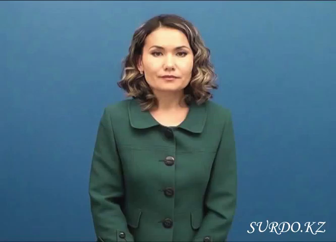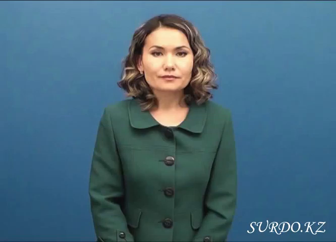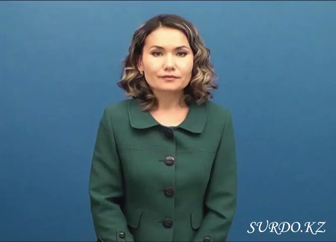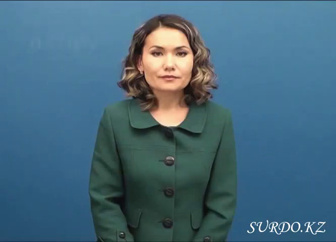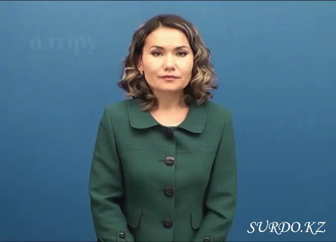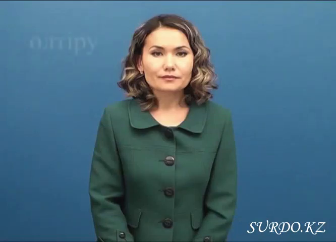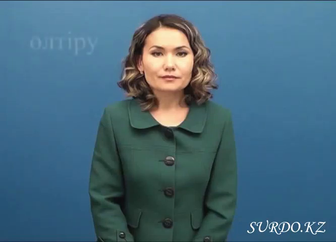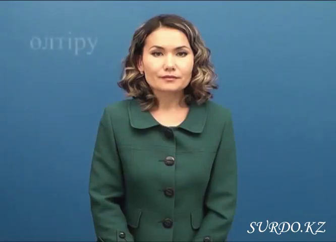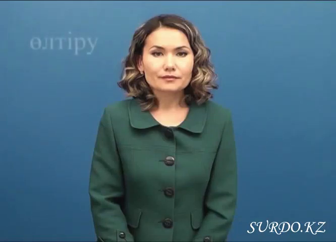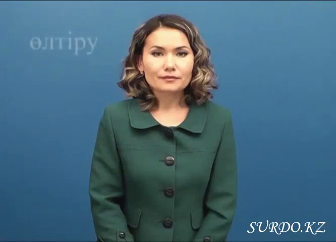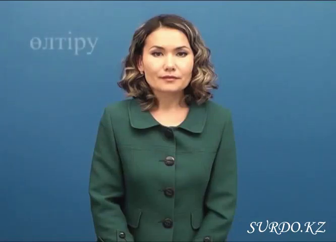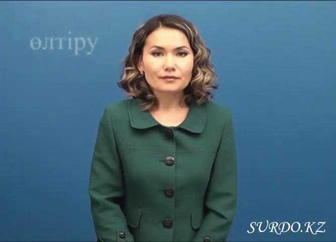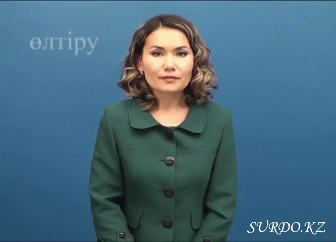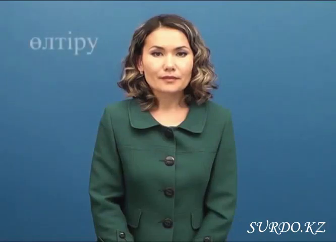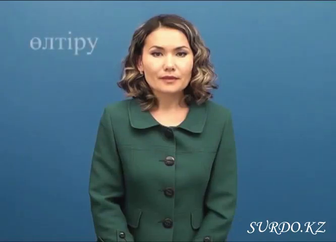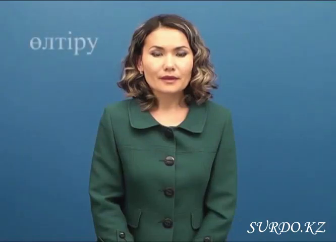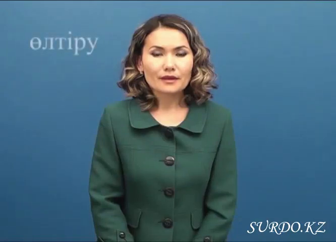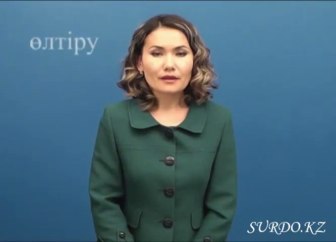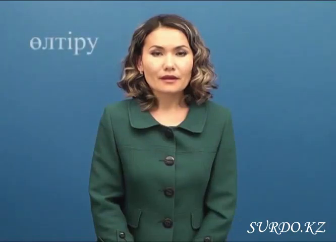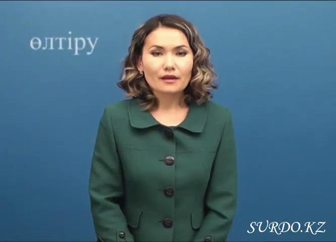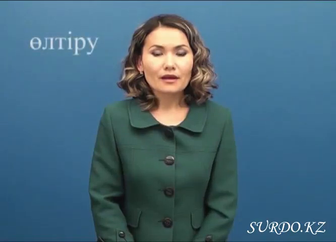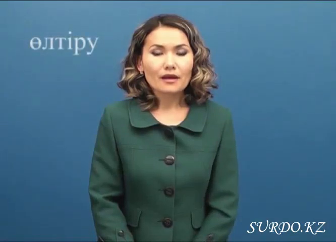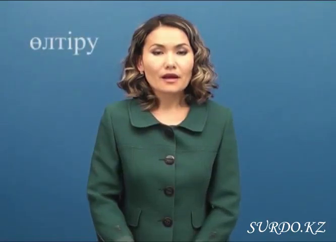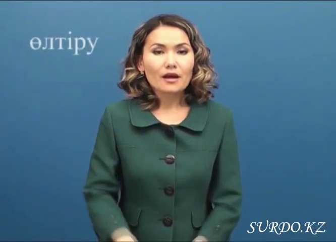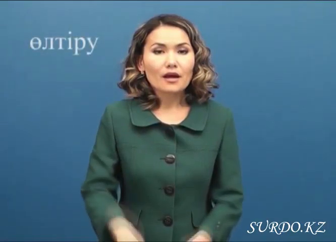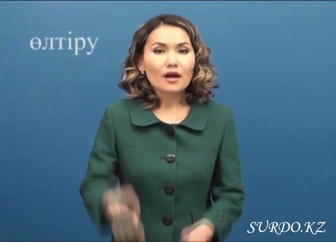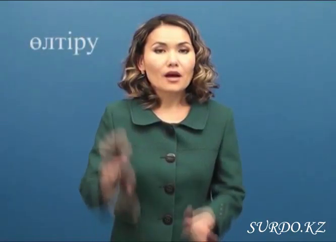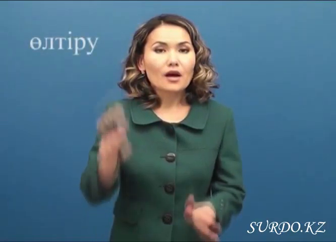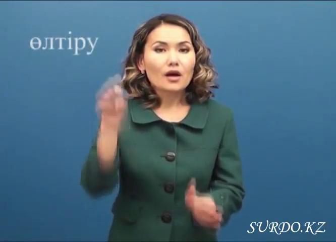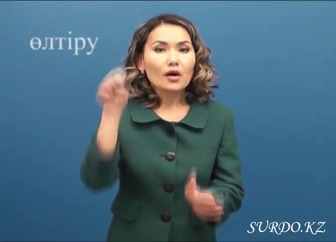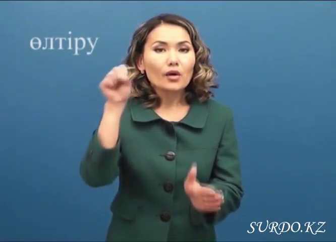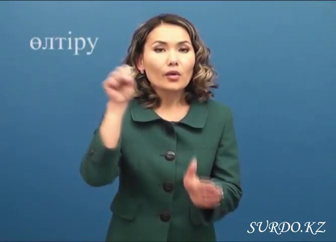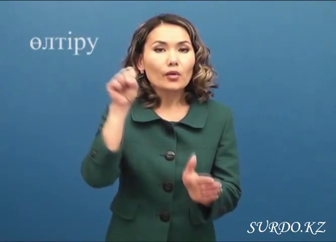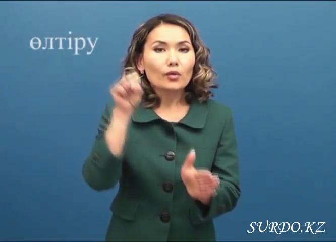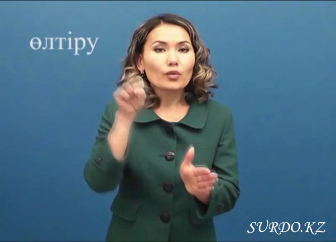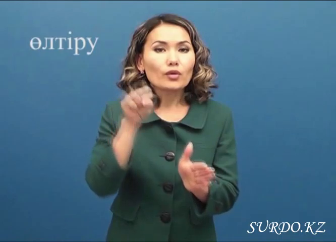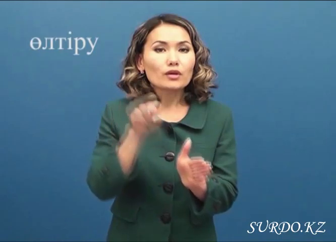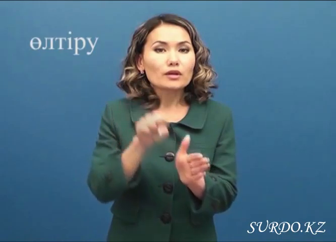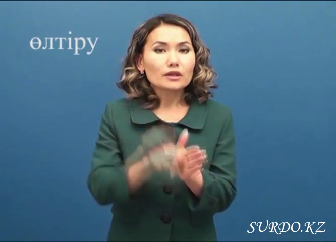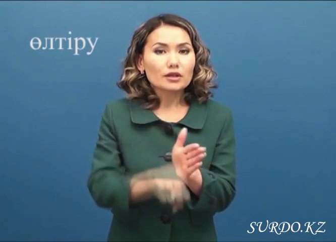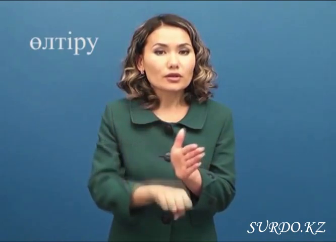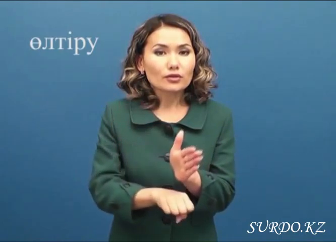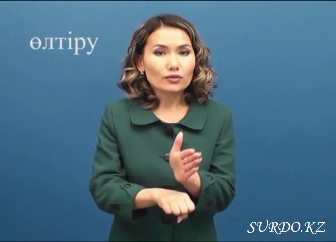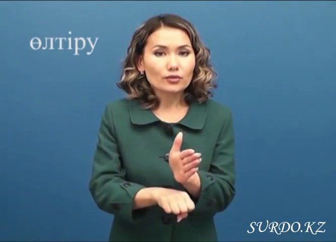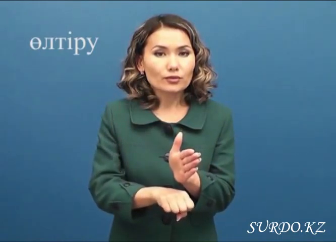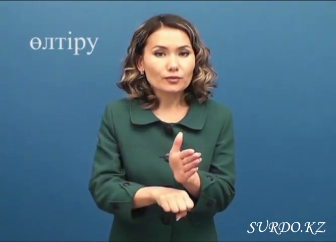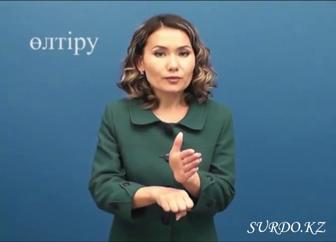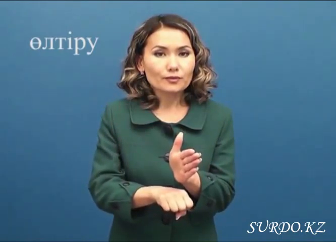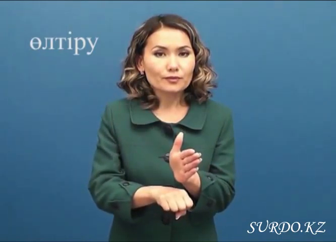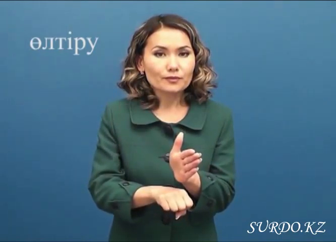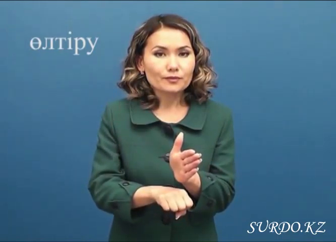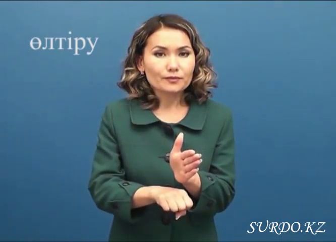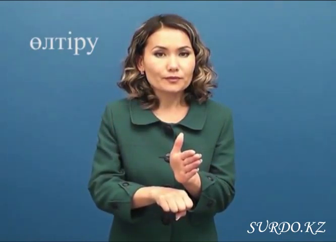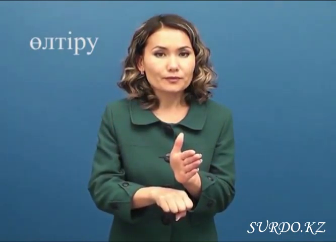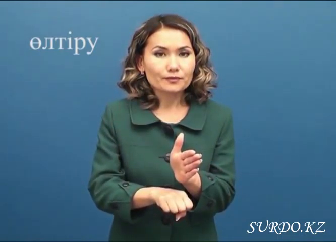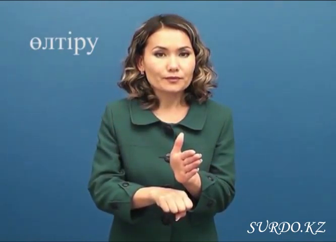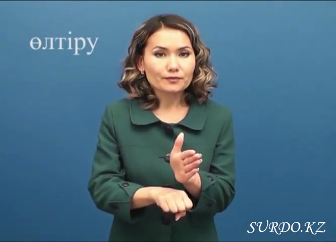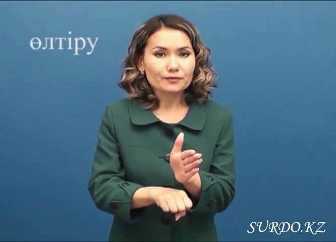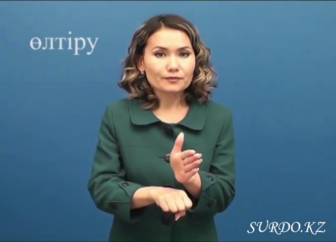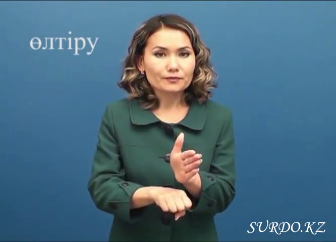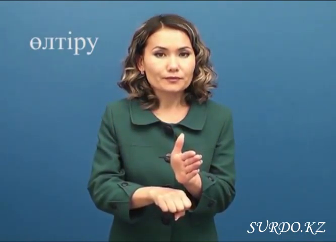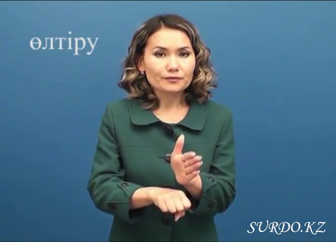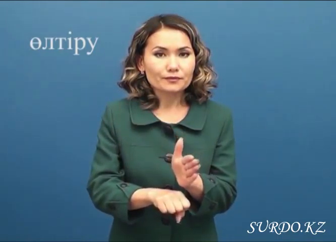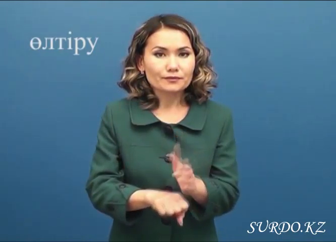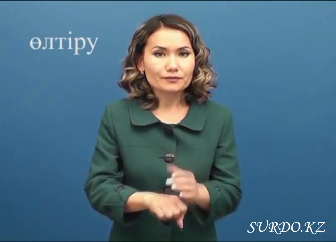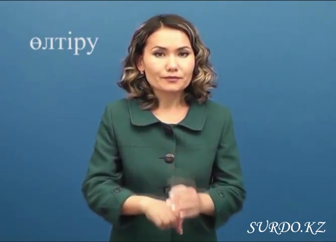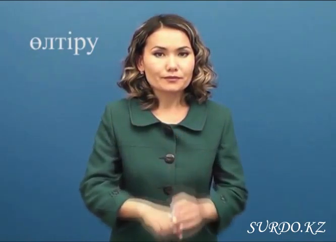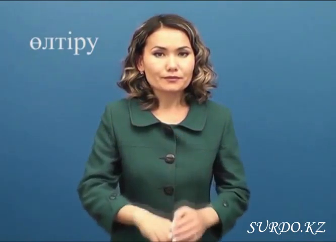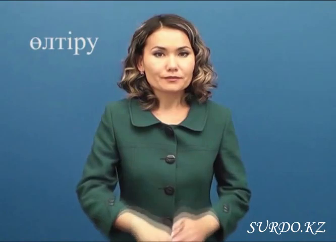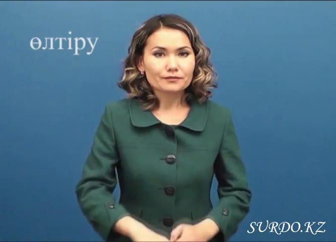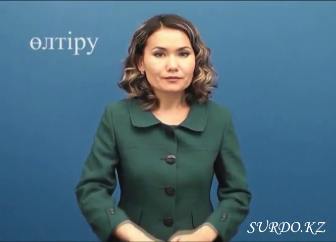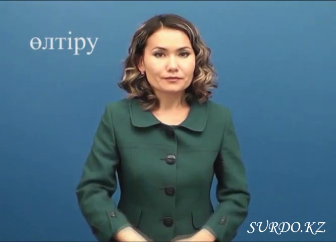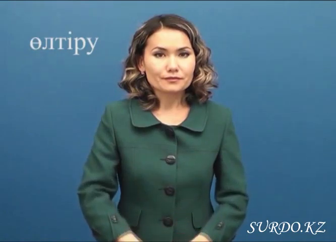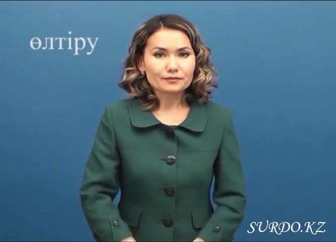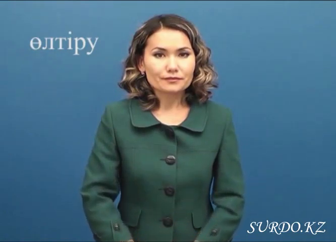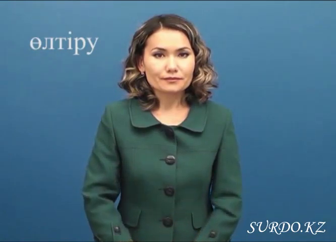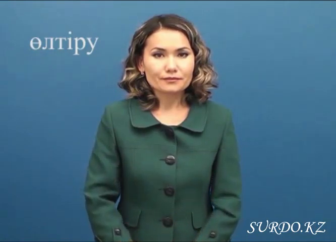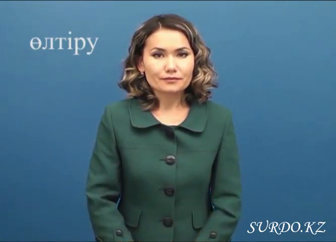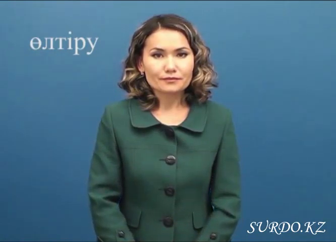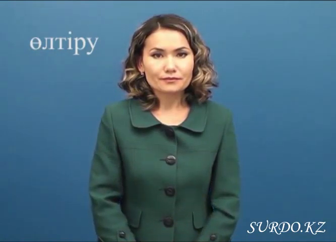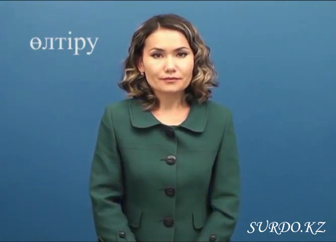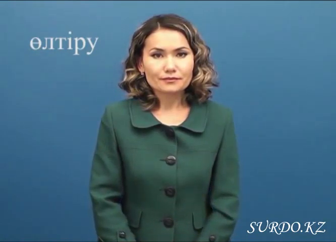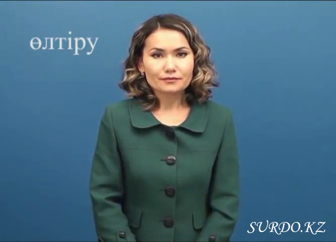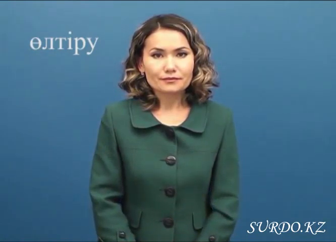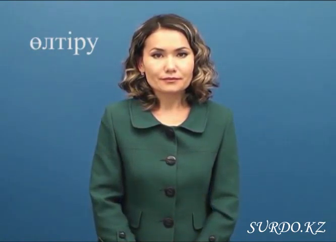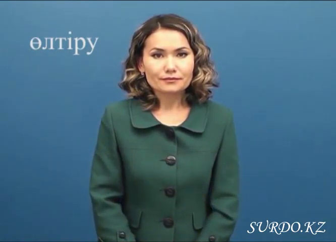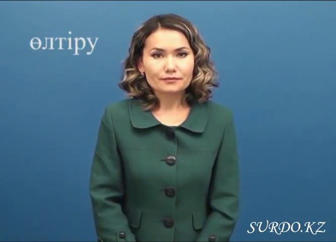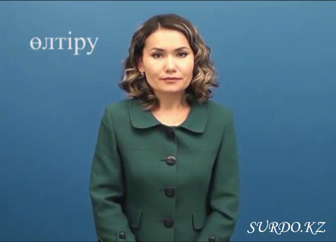Өлтіру